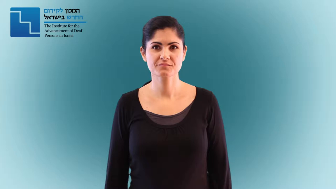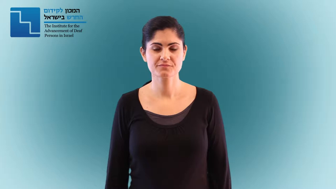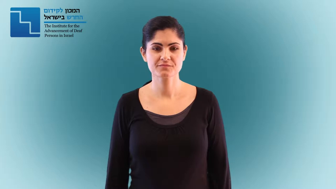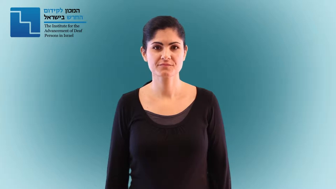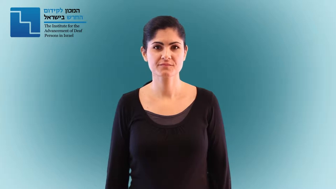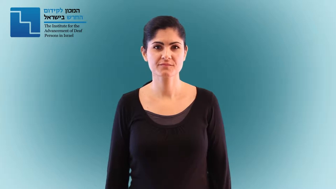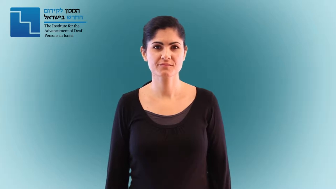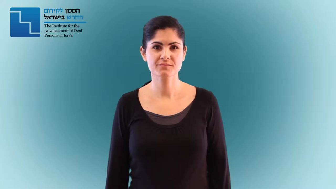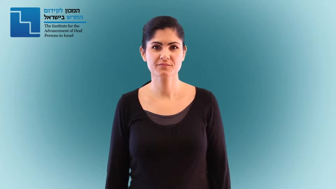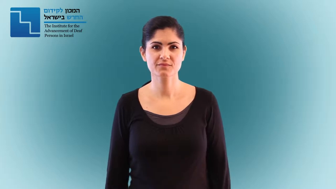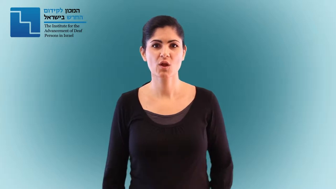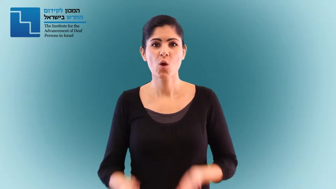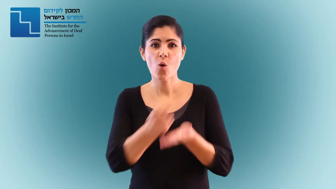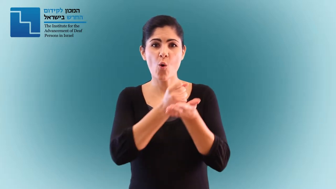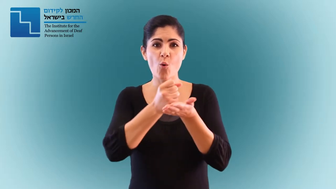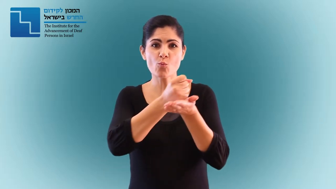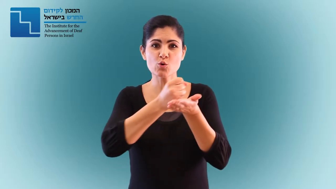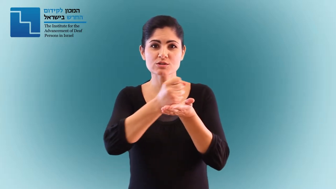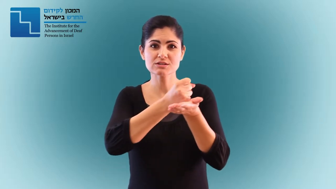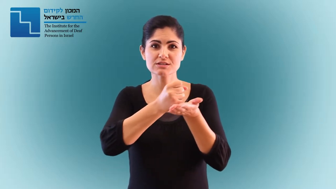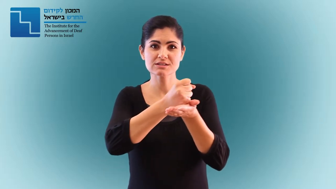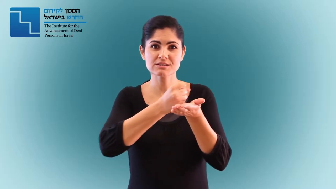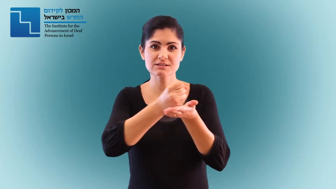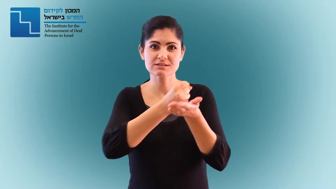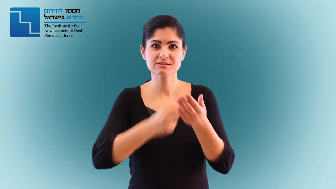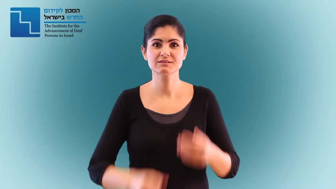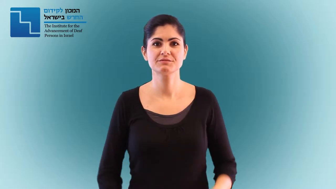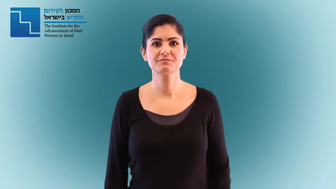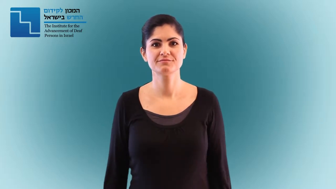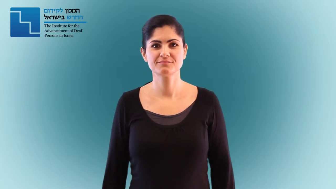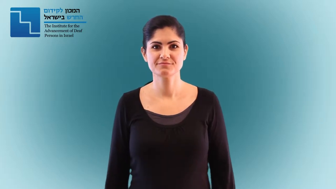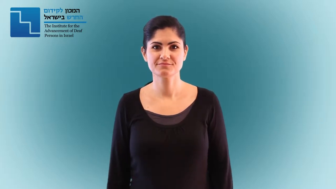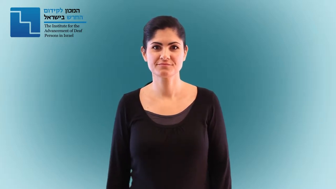חומוס